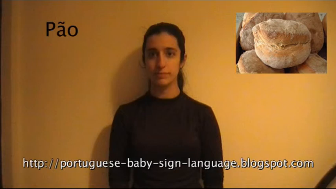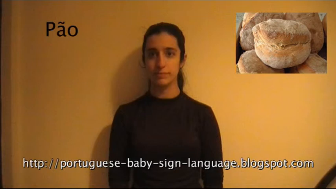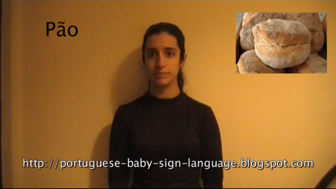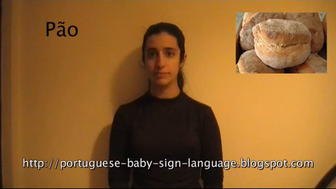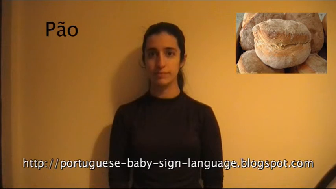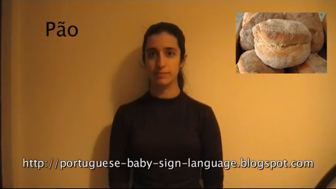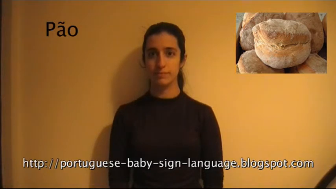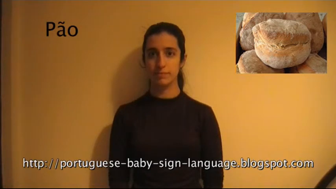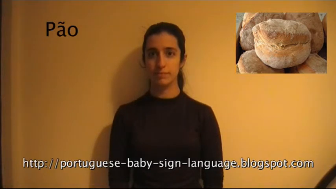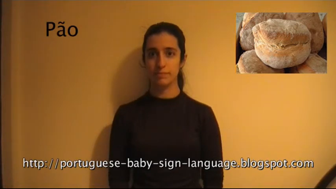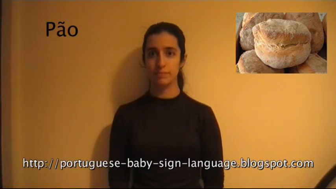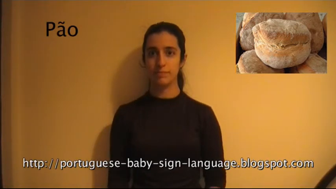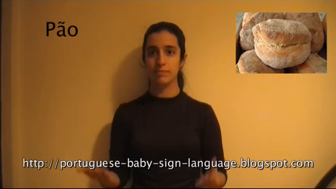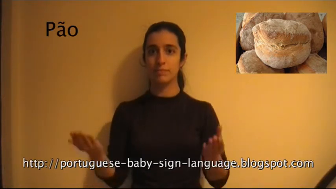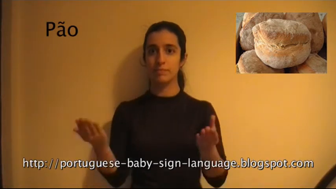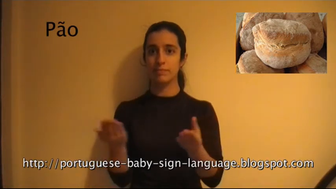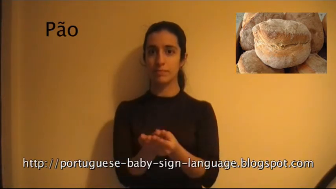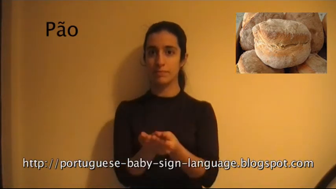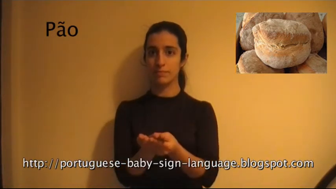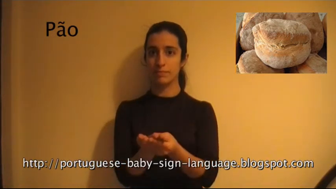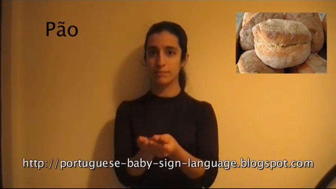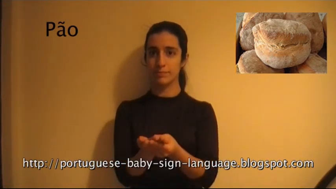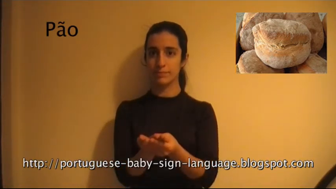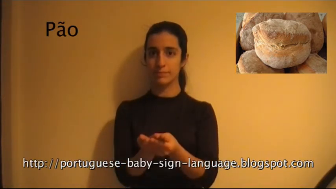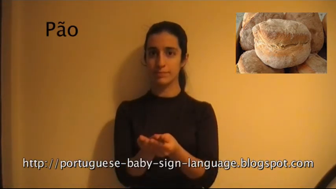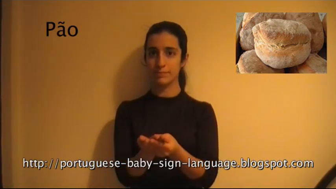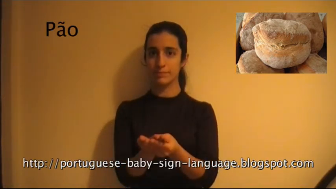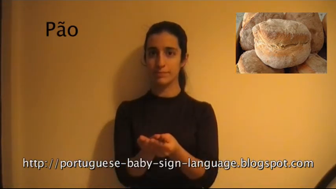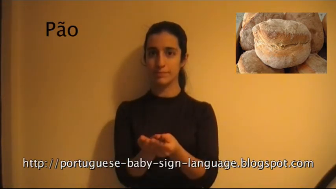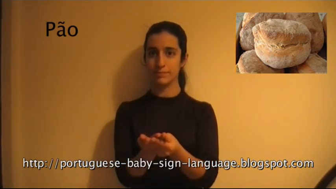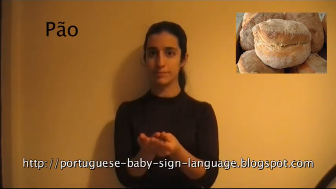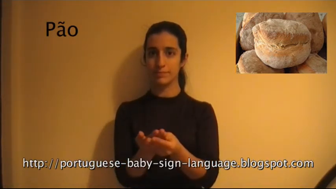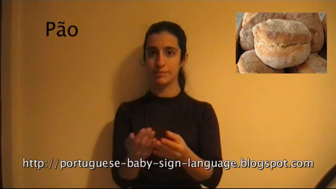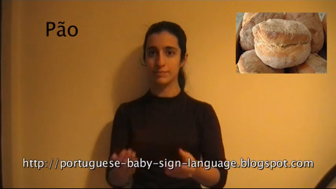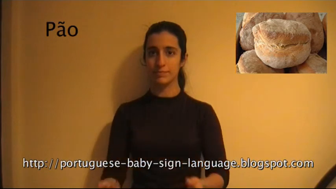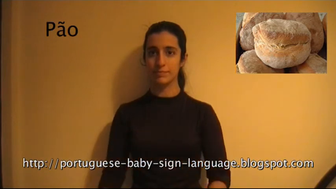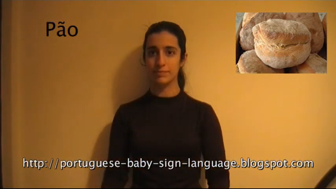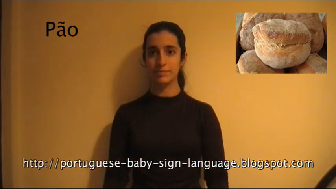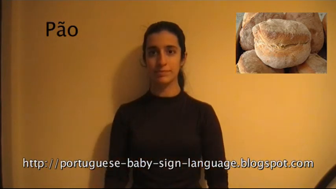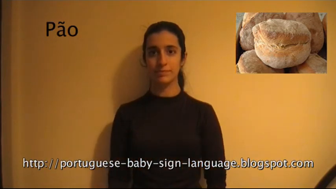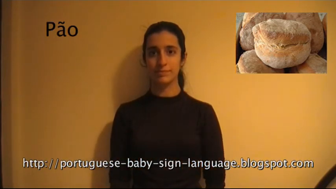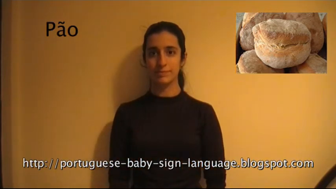pão